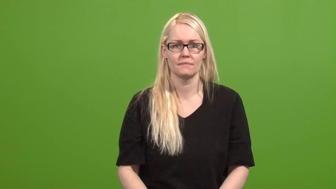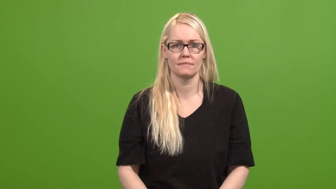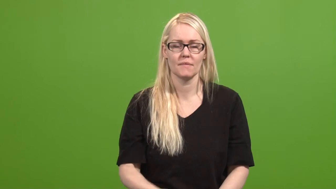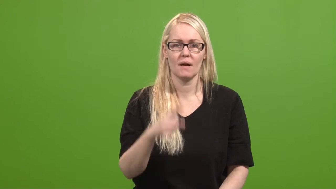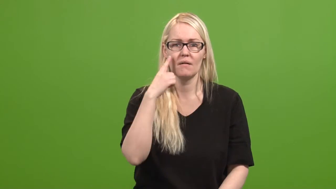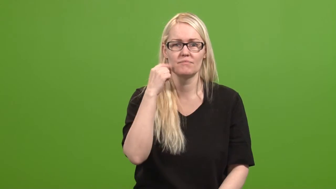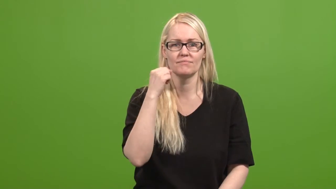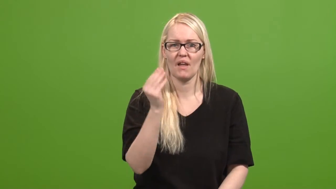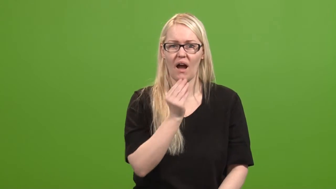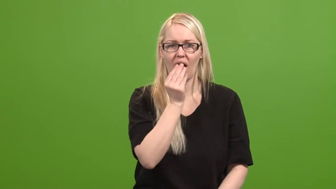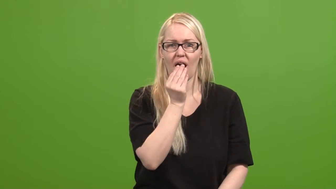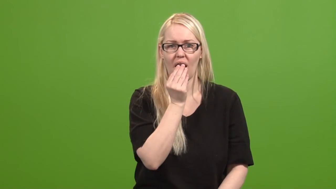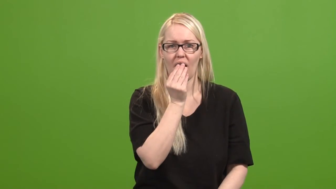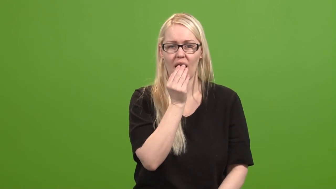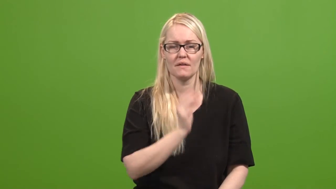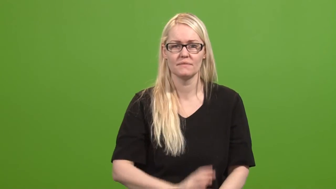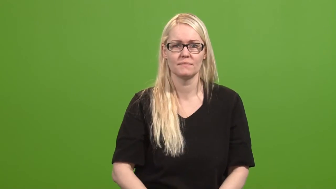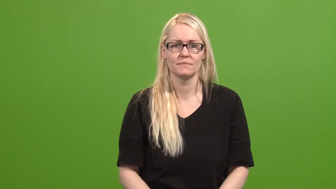gervitennur